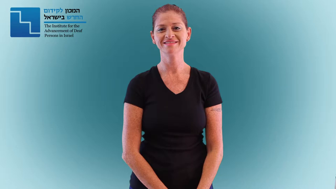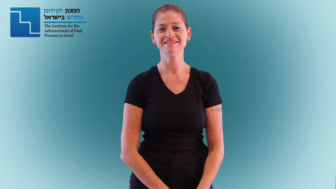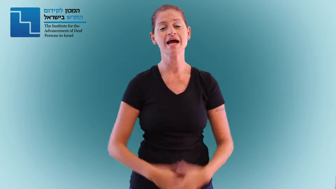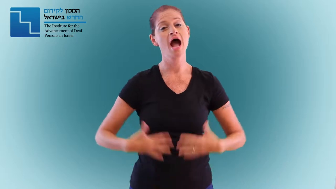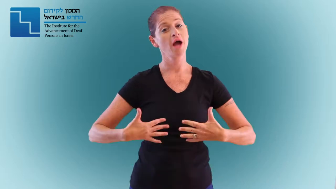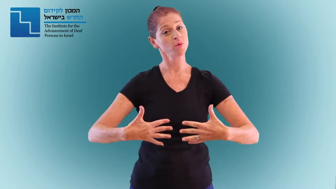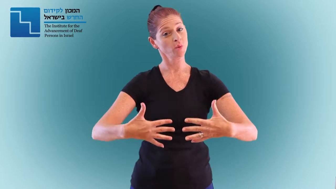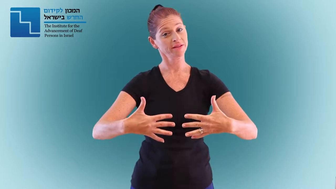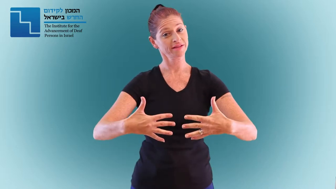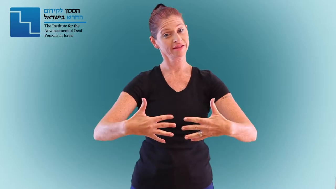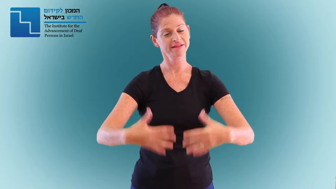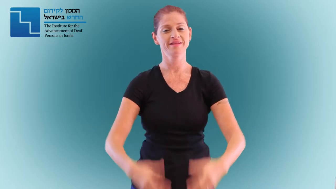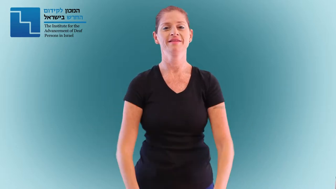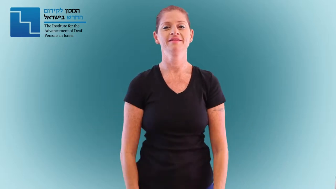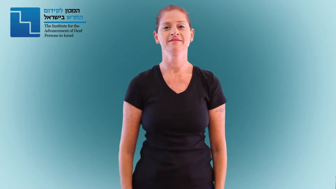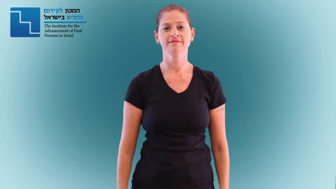היריון